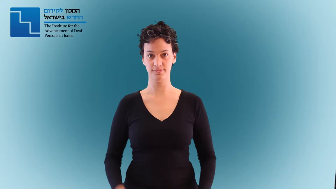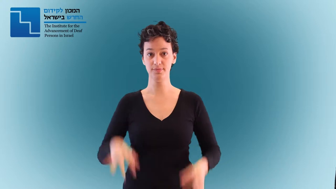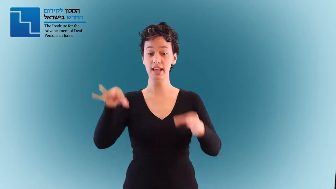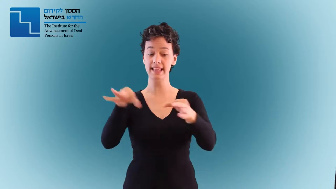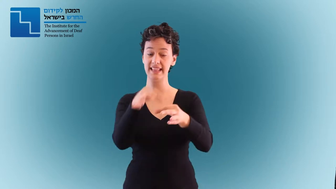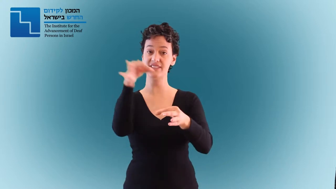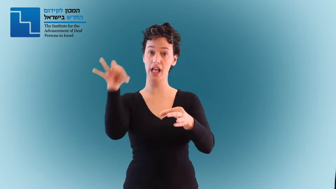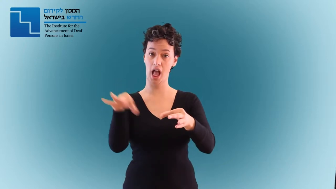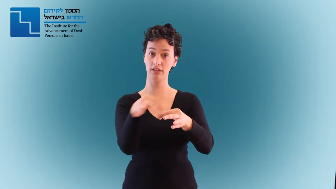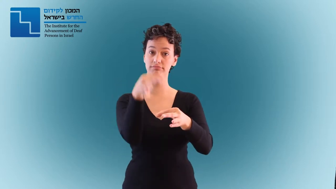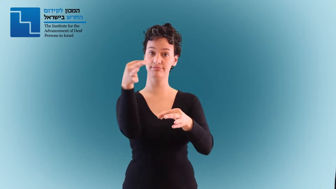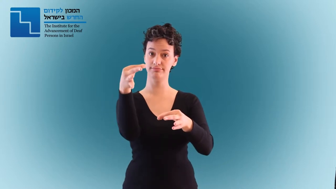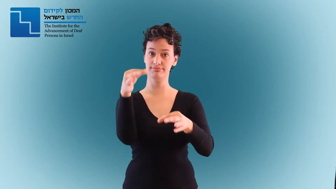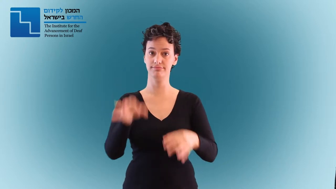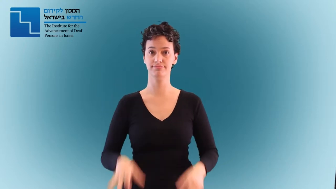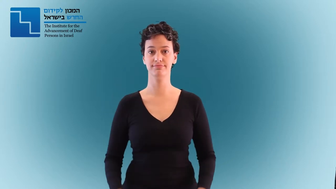תפירה